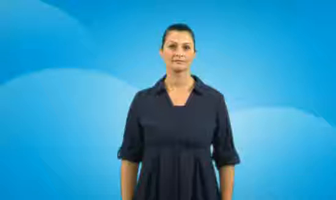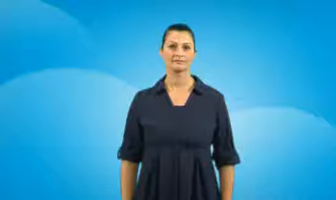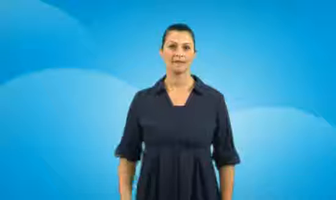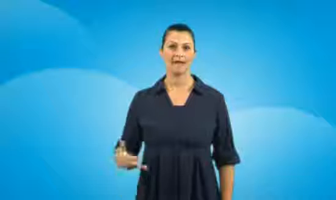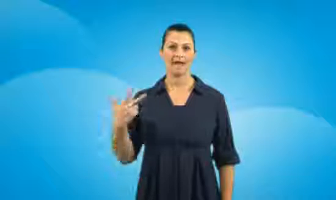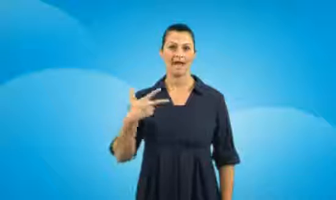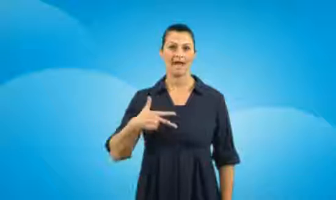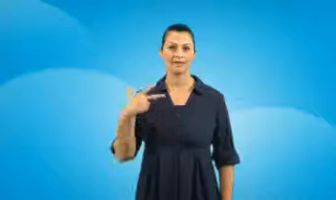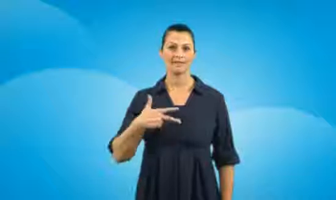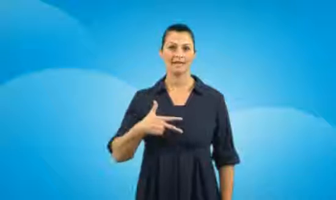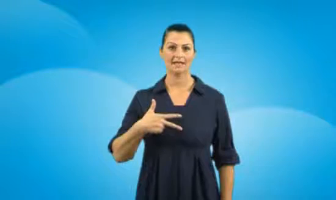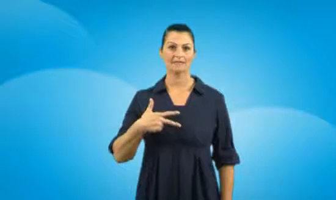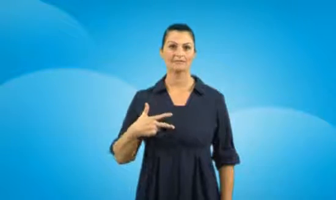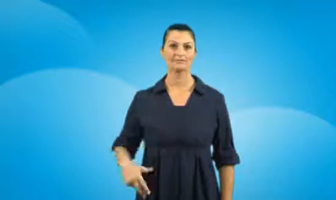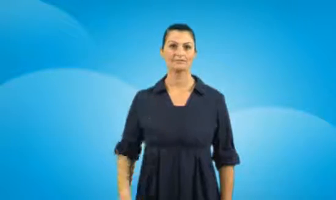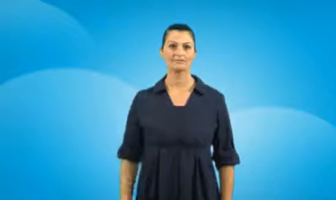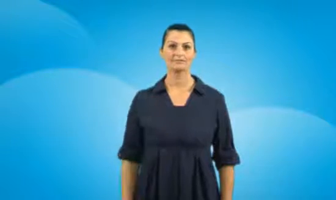3000